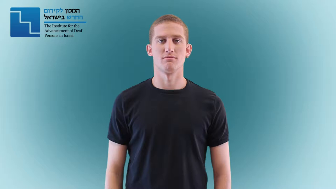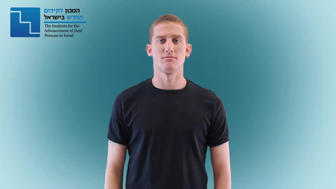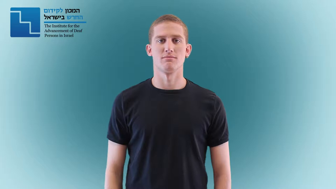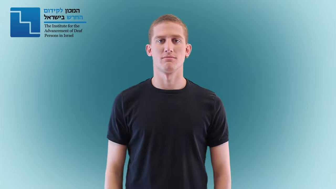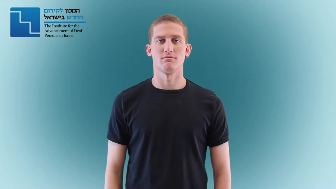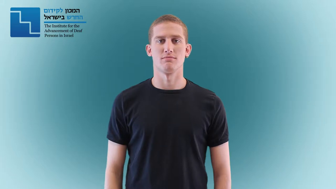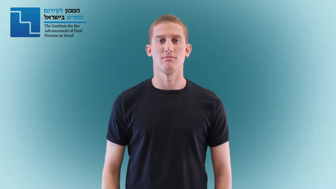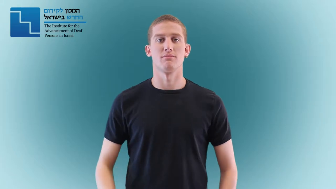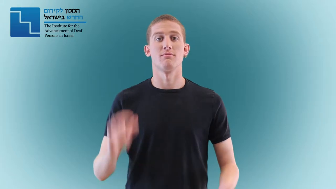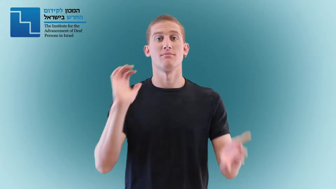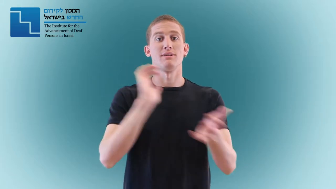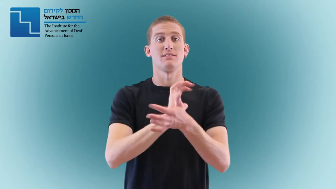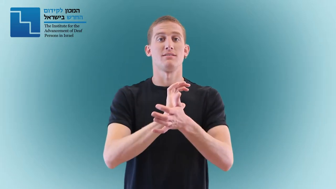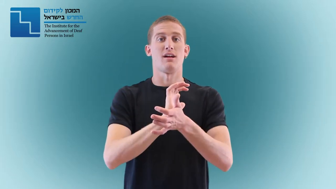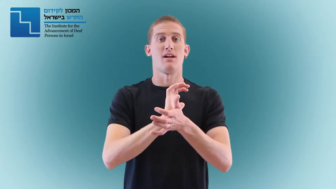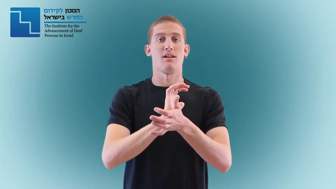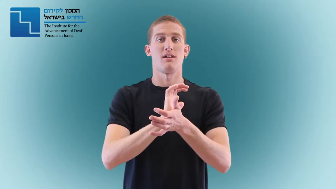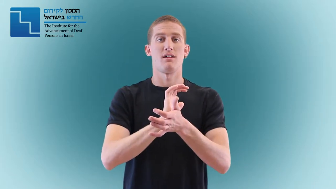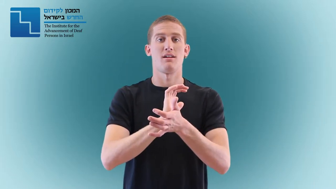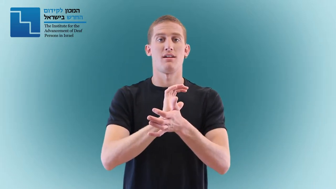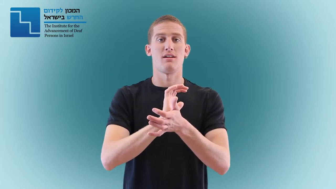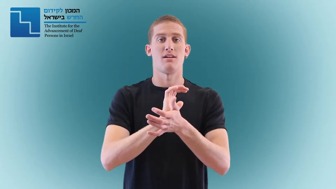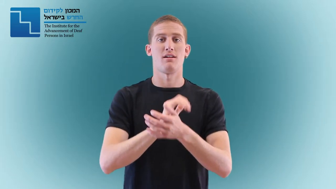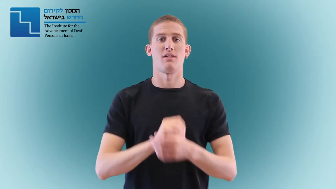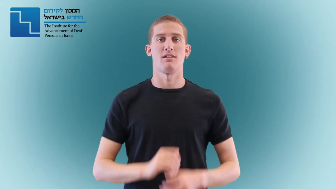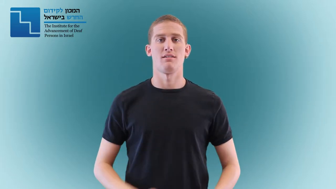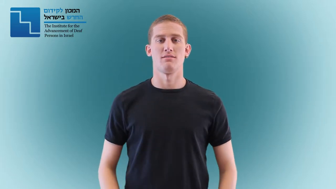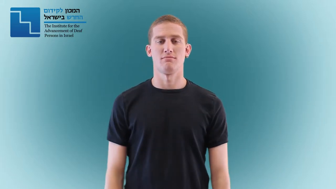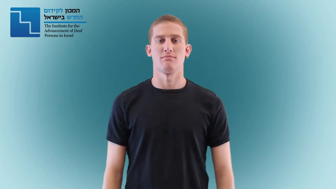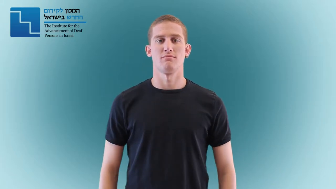מזל